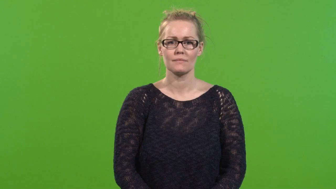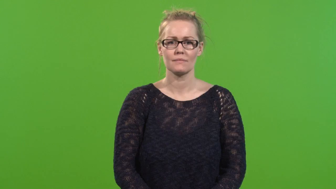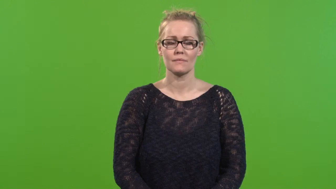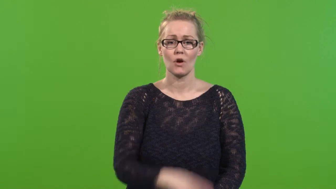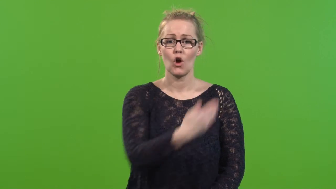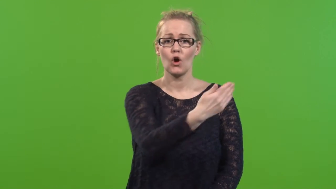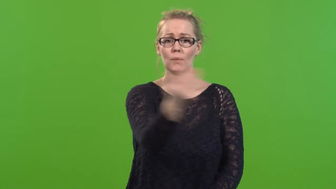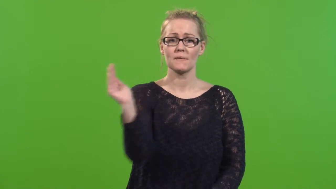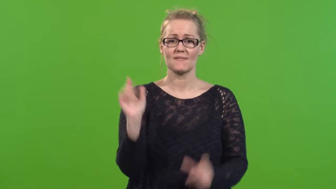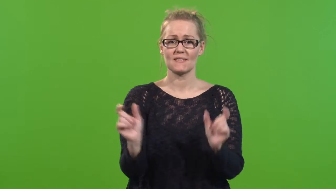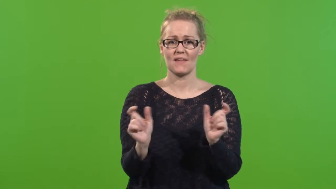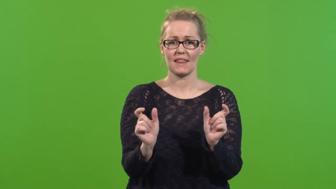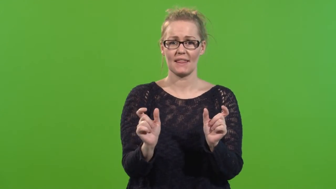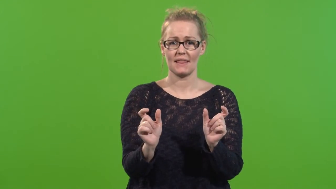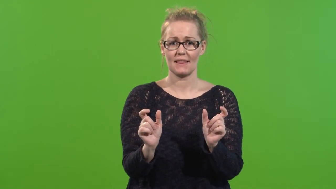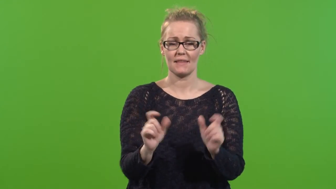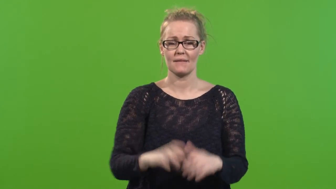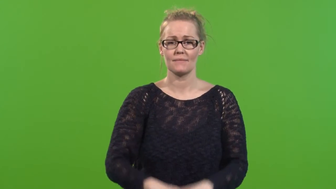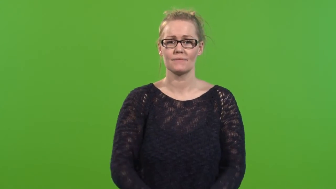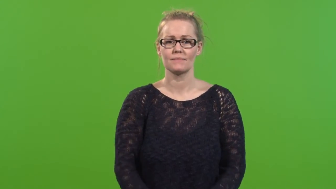Umhverfisvernd